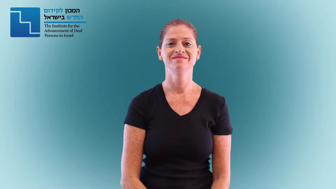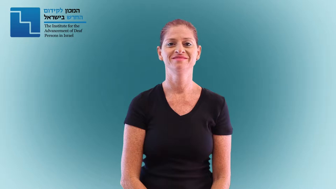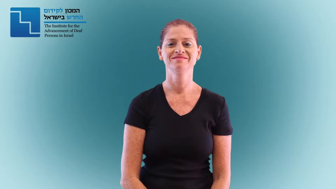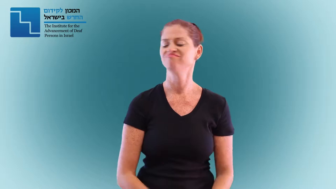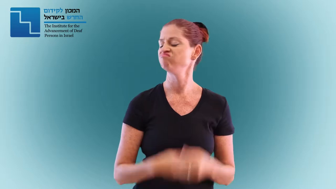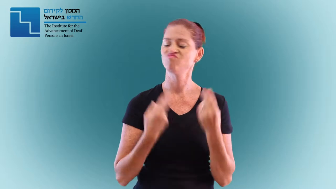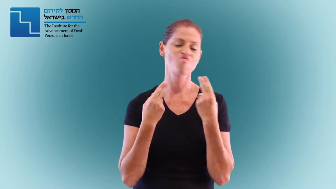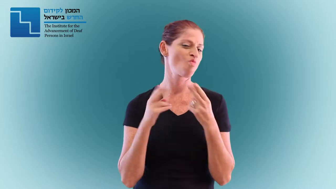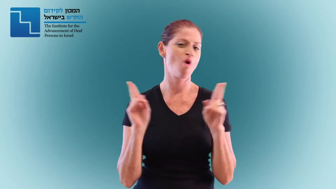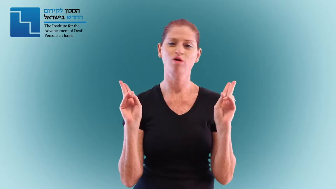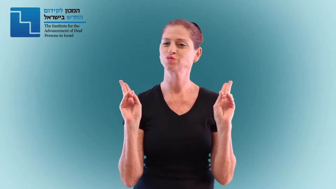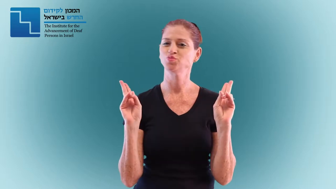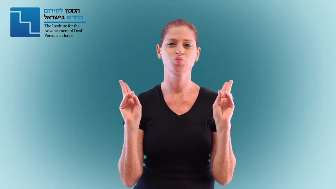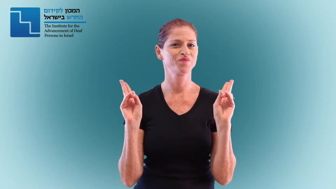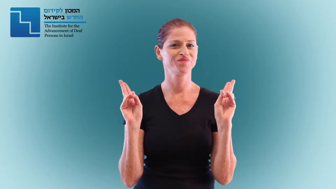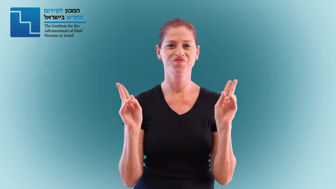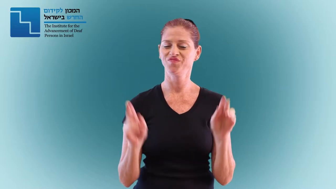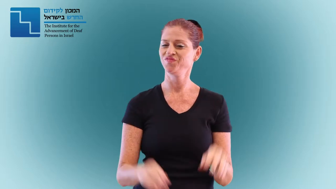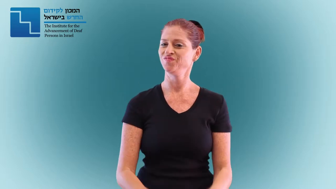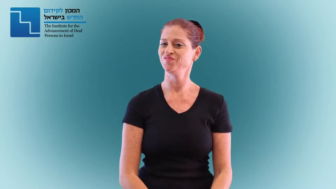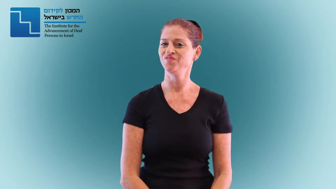לא חשוב